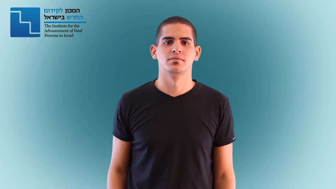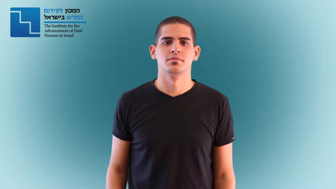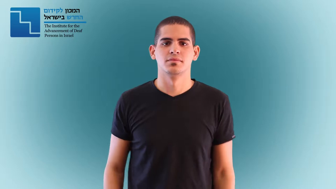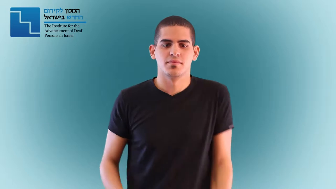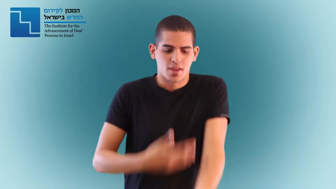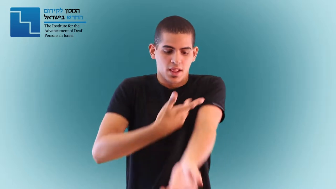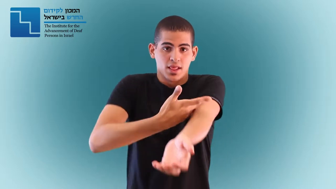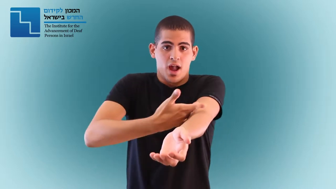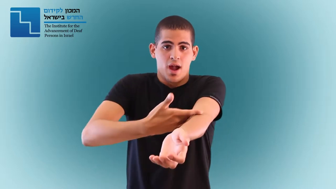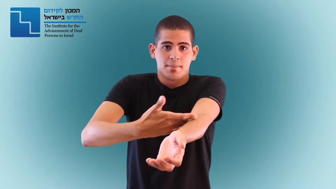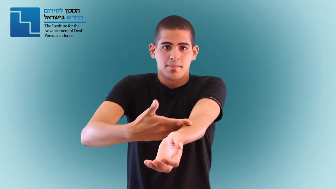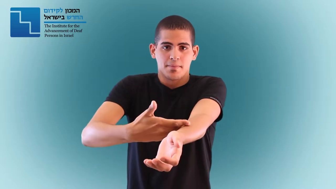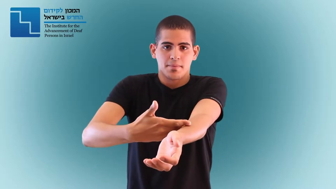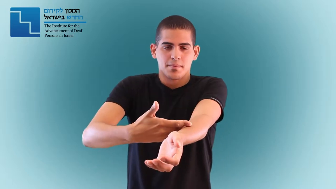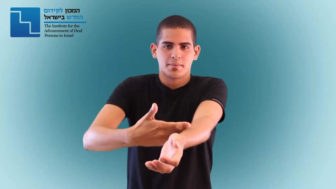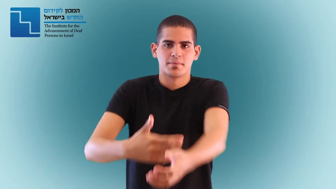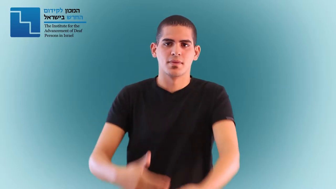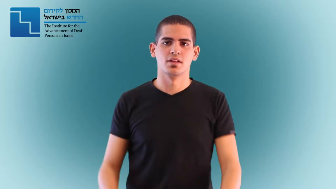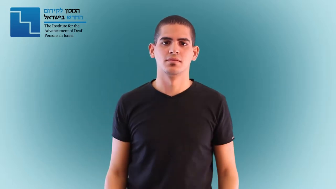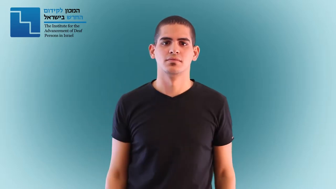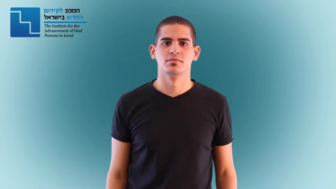דם